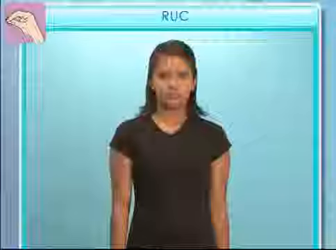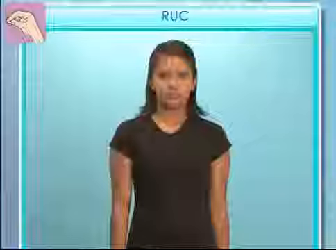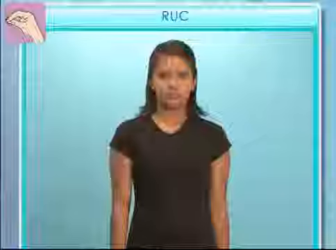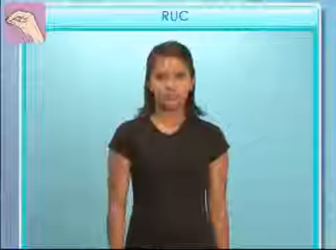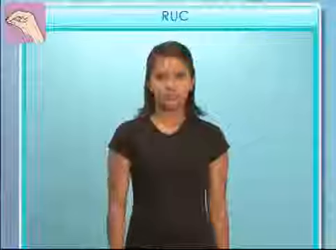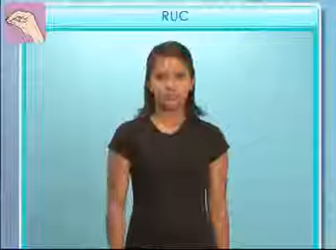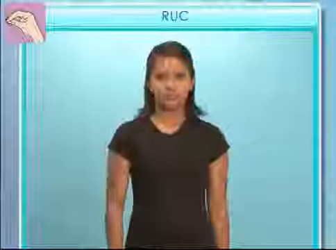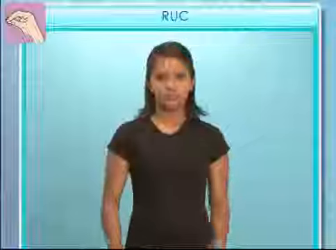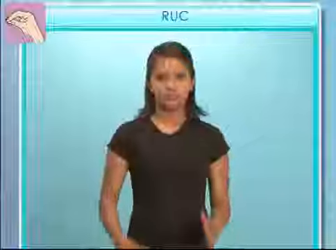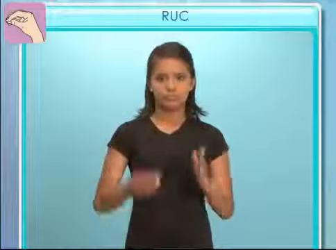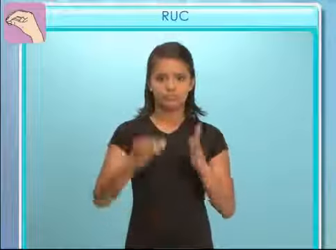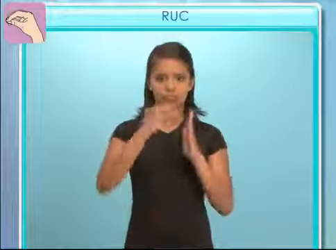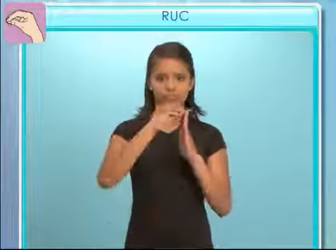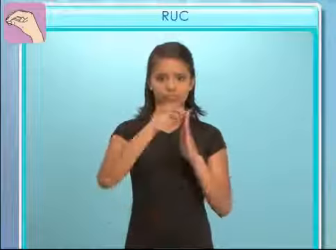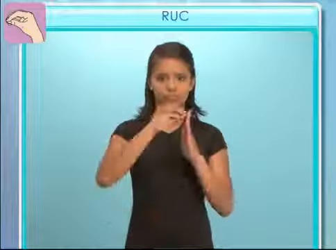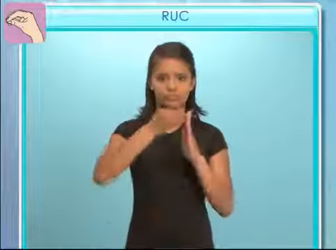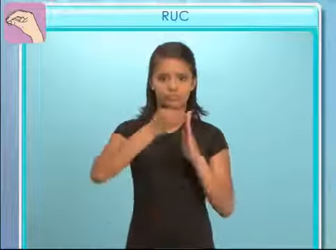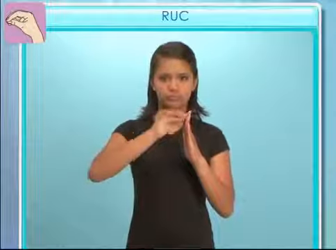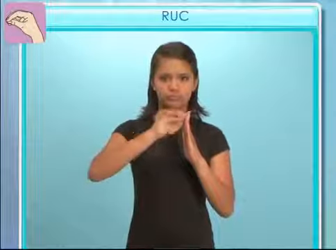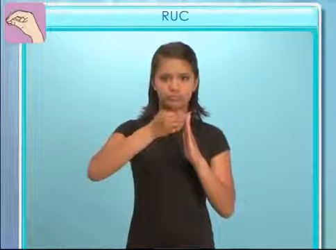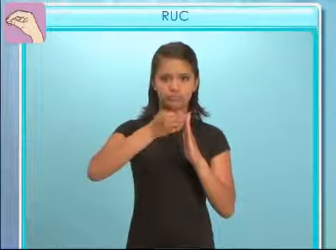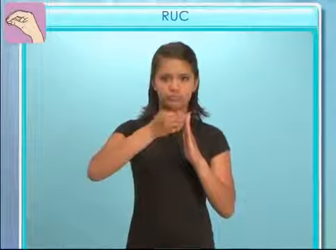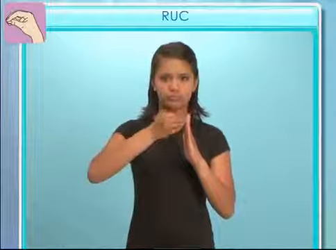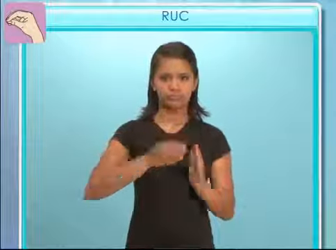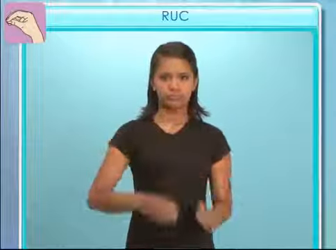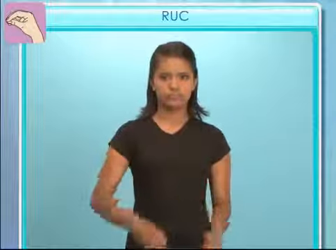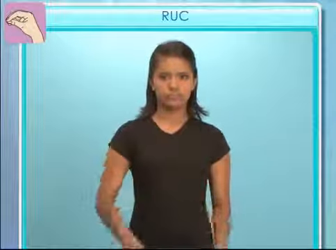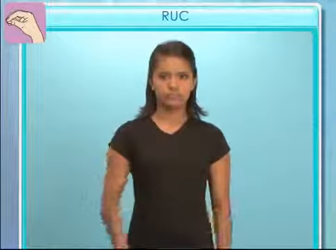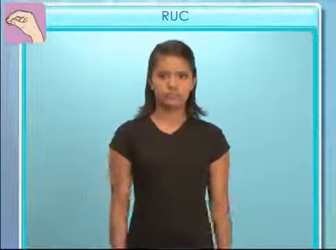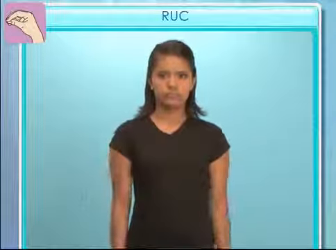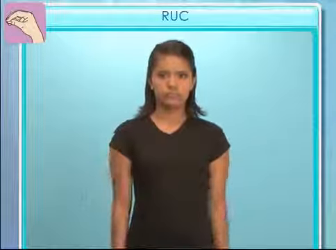RUC